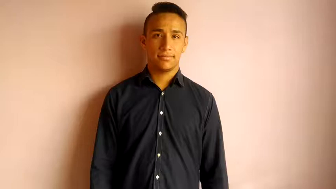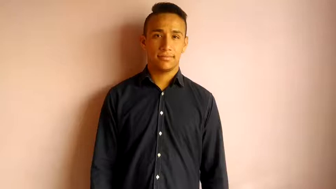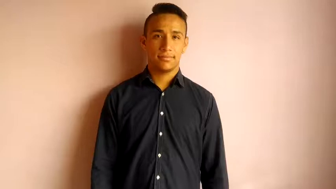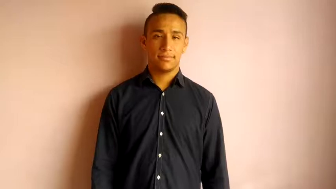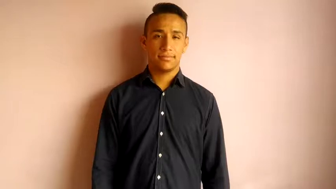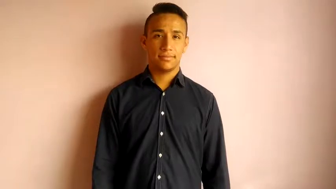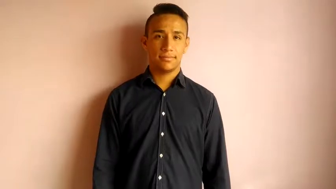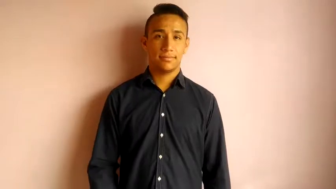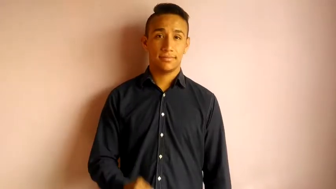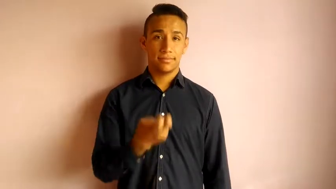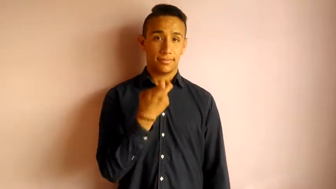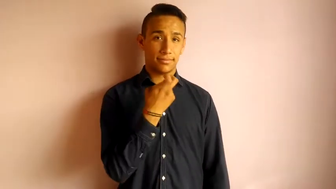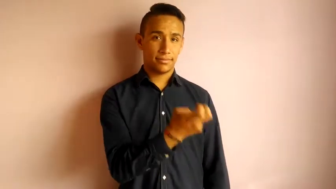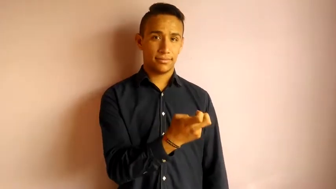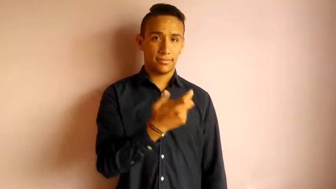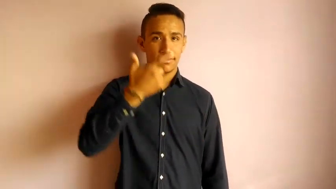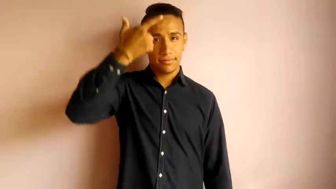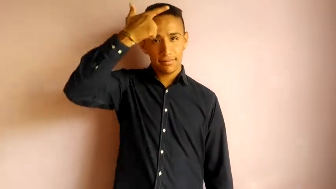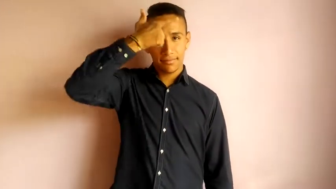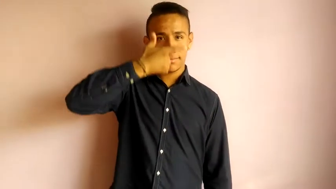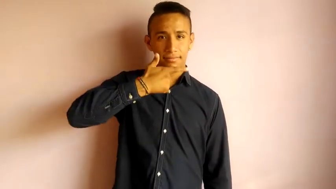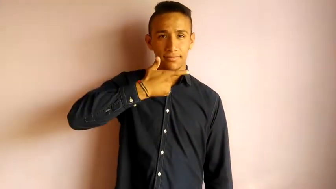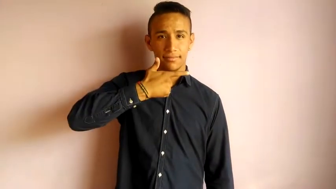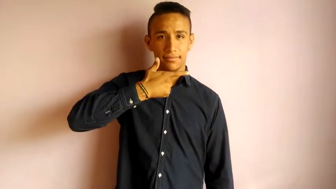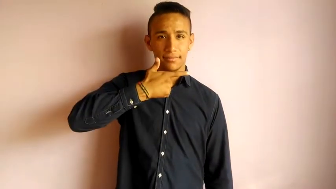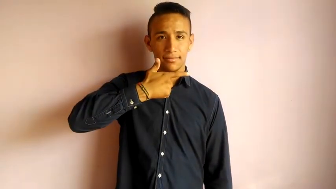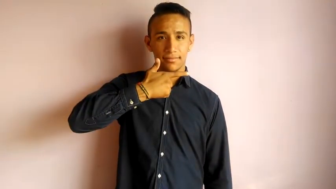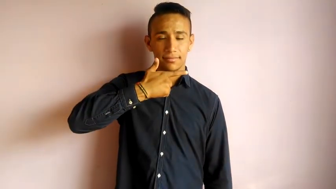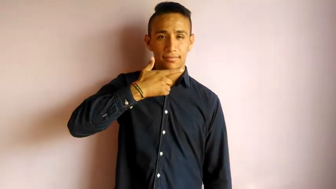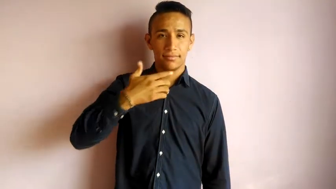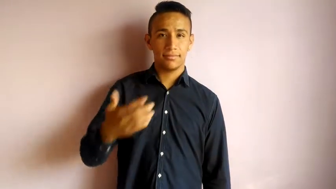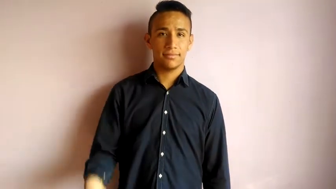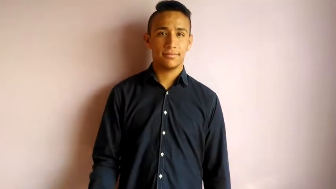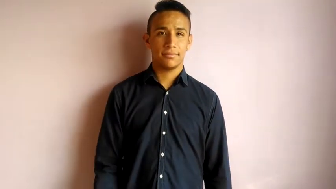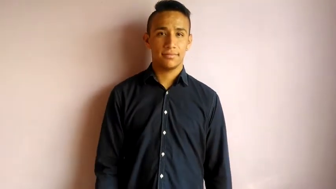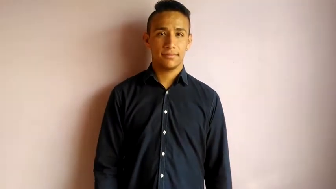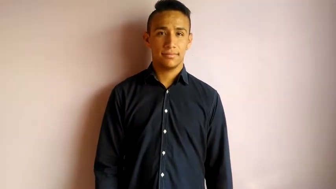estq noche